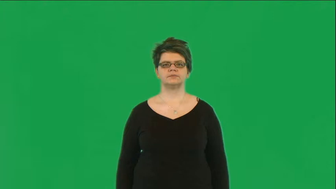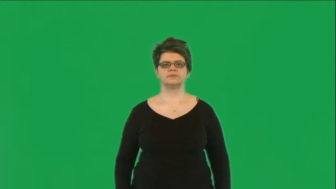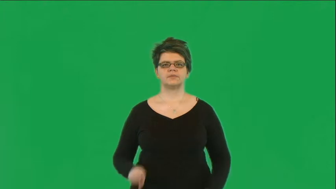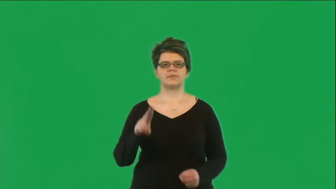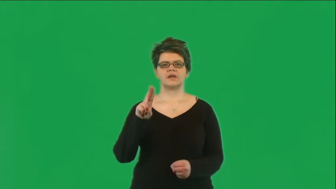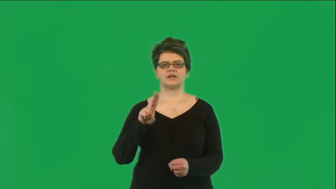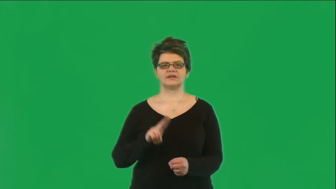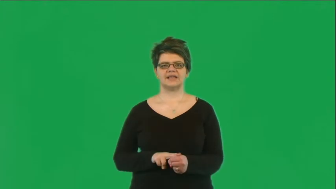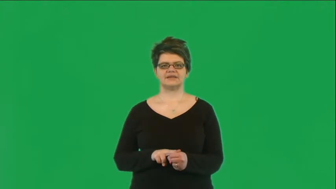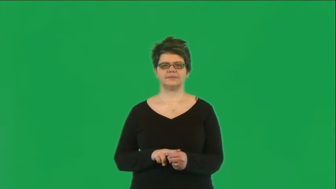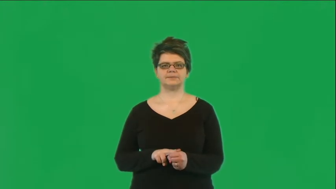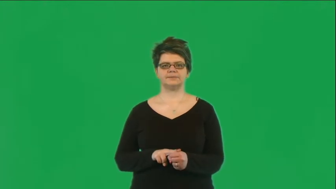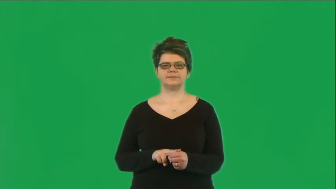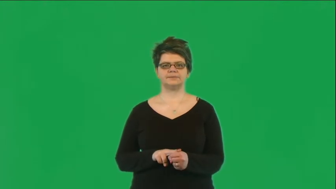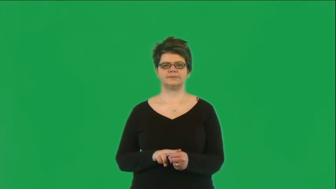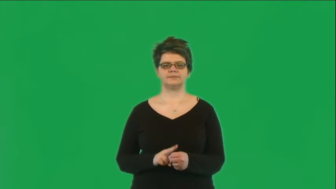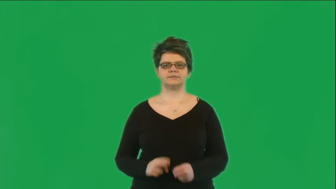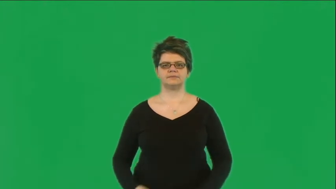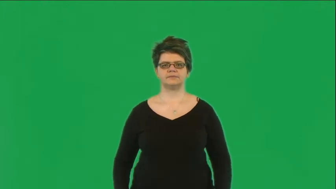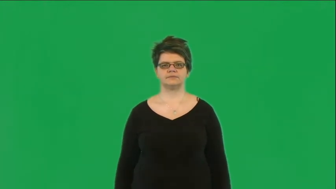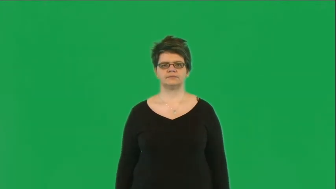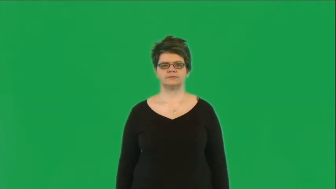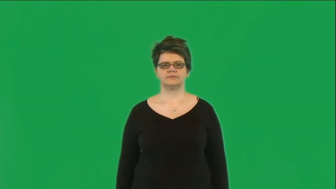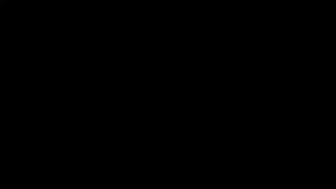data